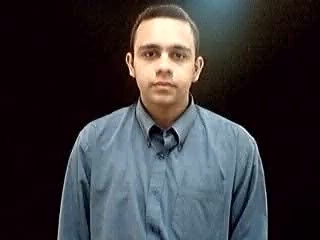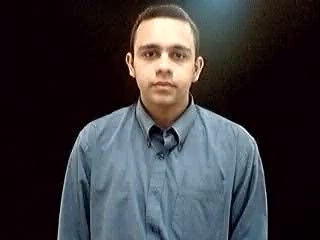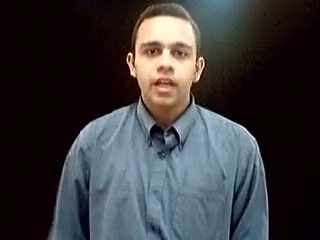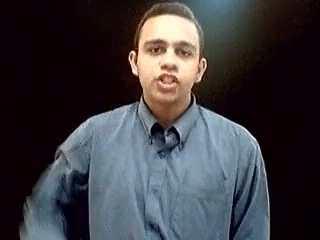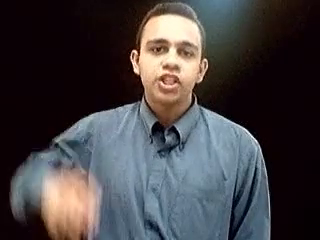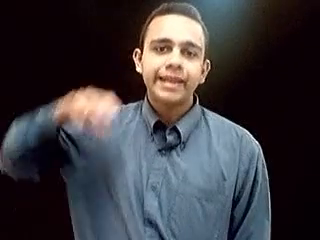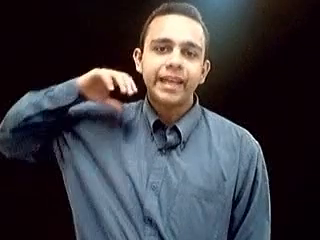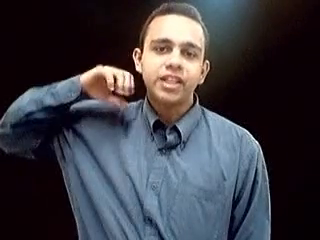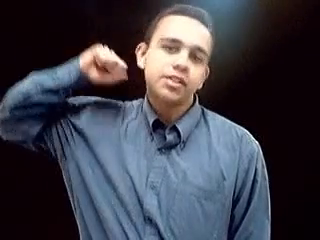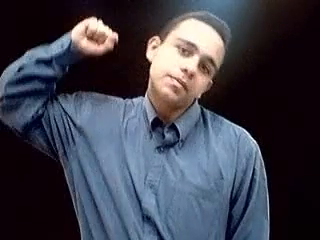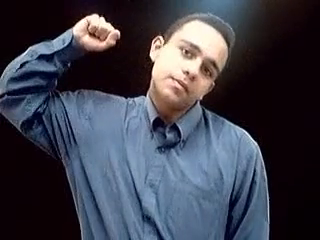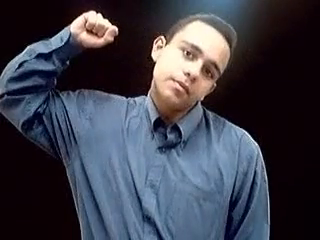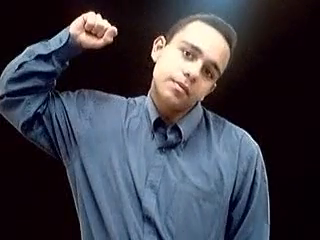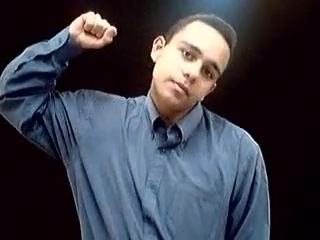Tiradentes